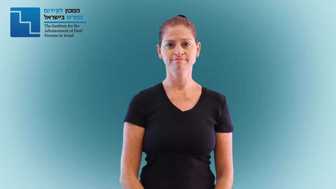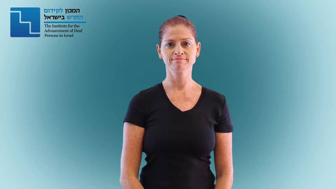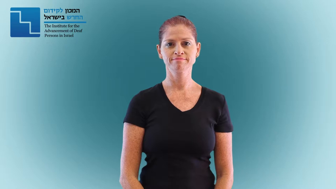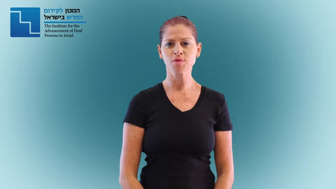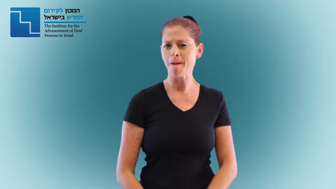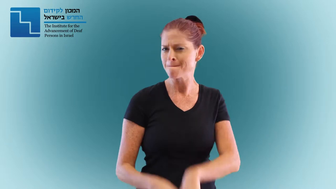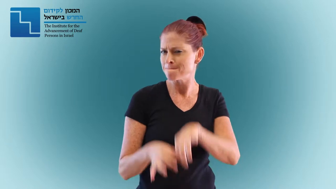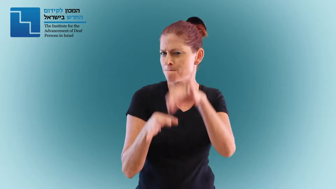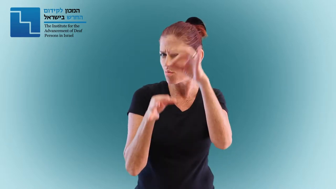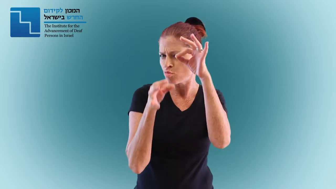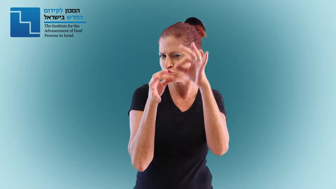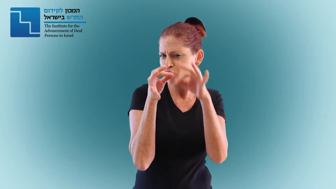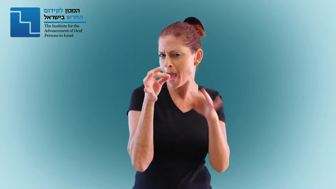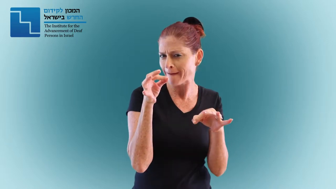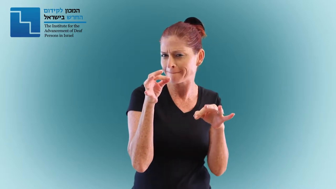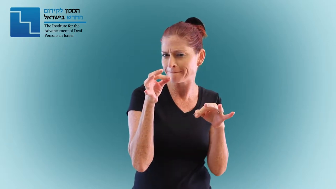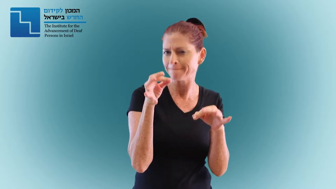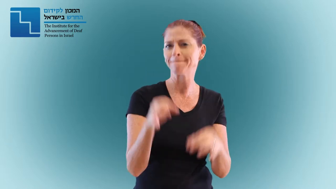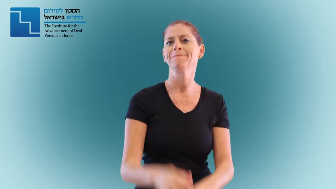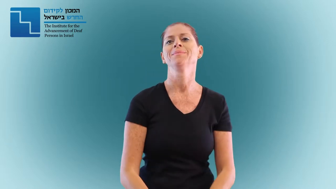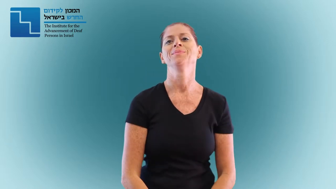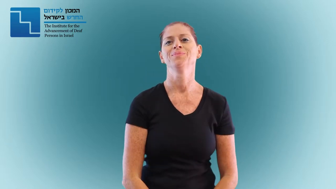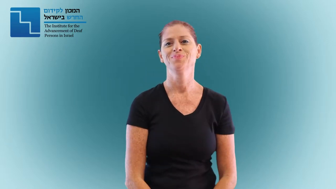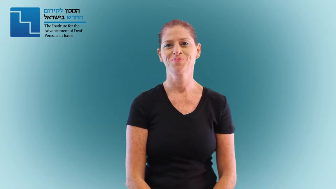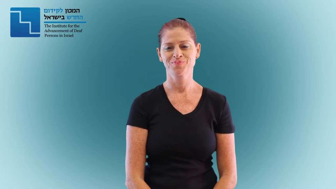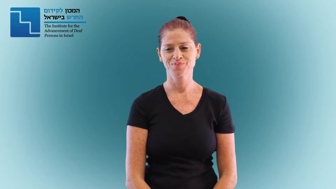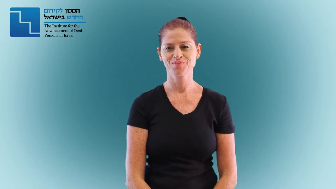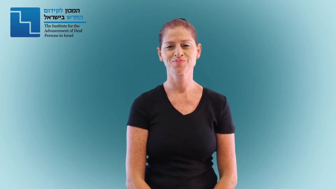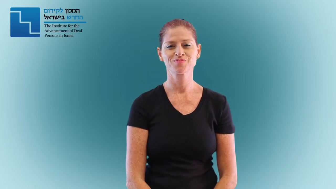מושלם